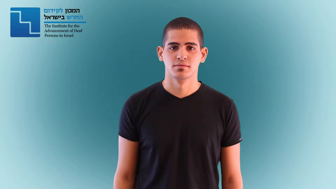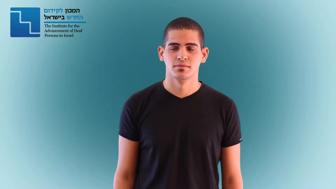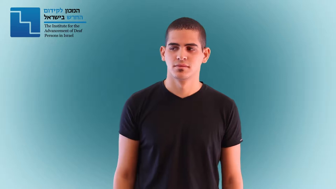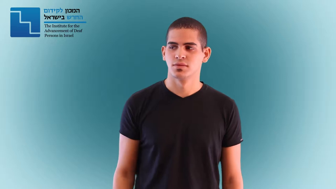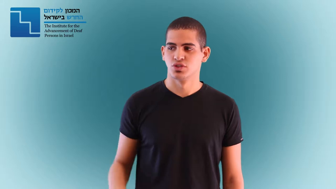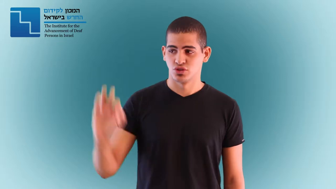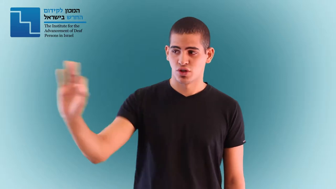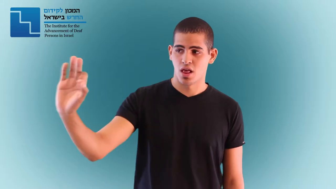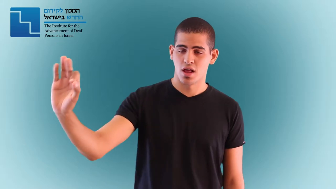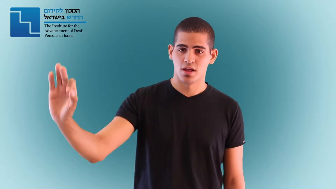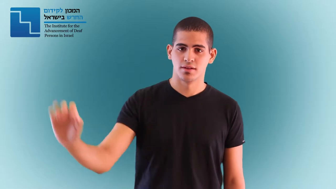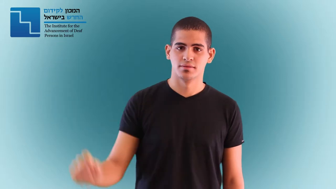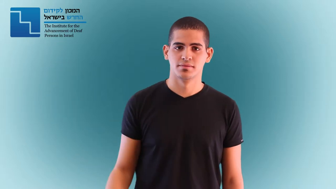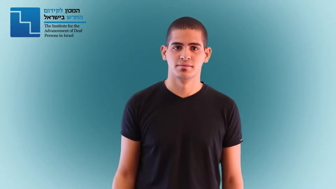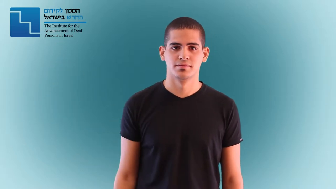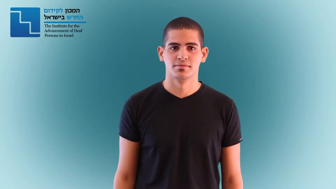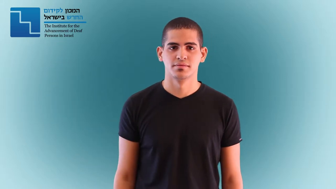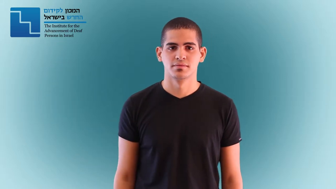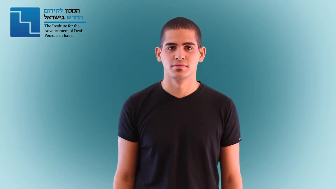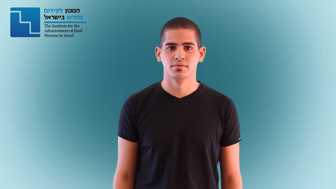שלה